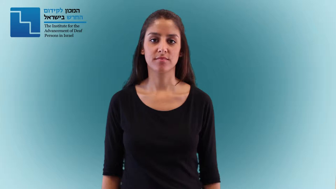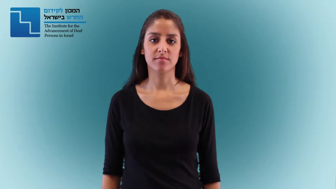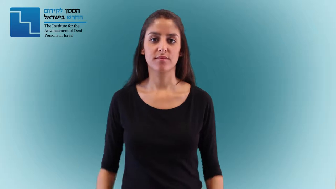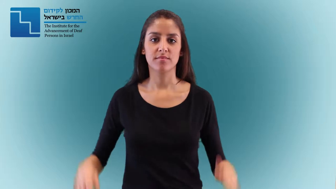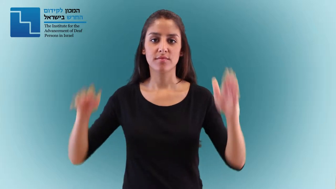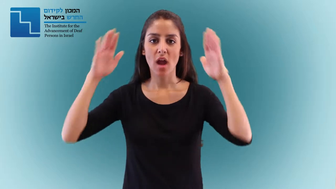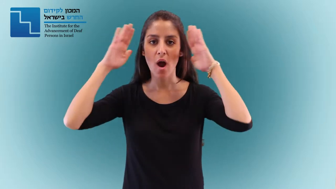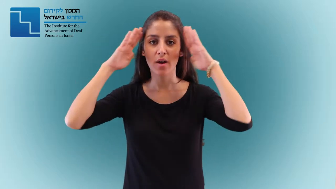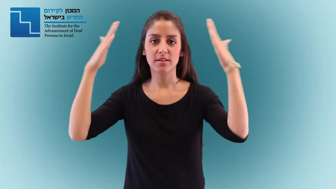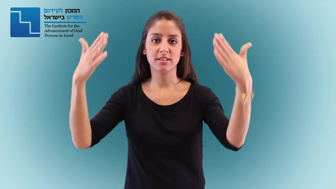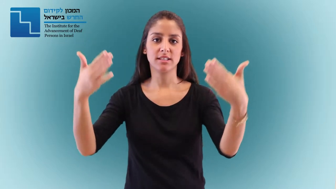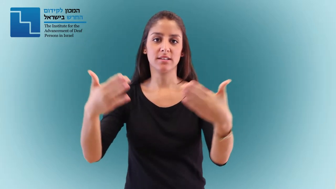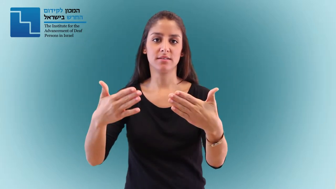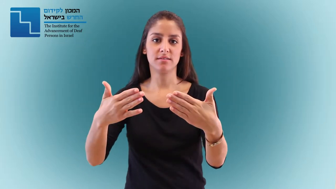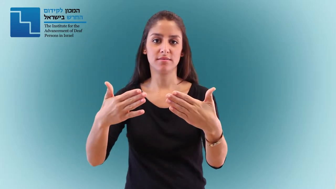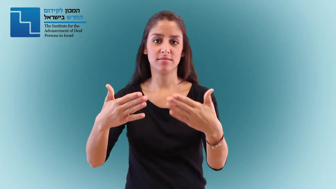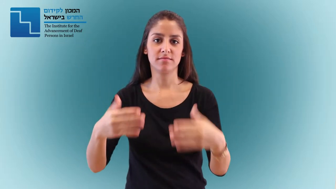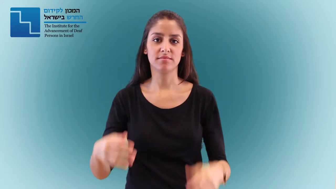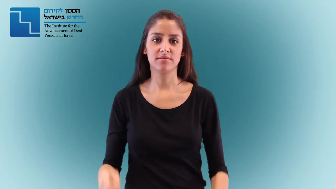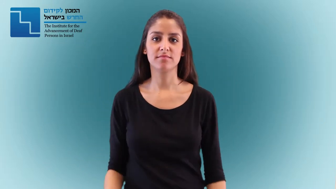אוטיסט